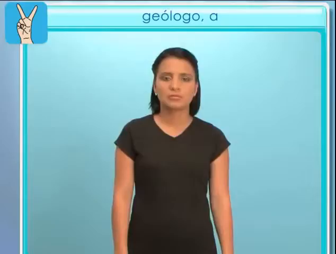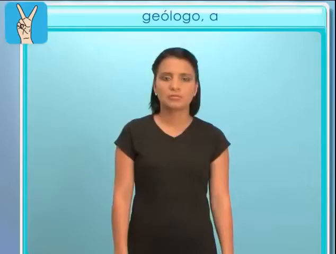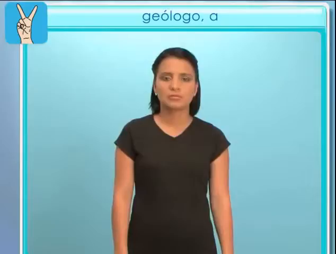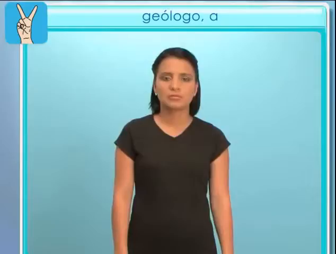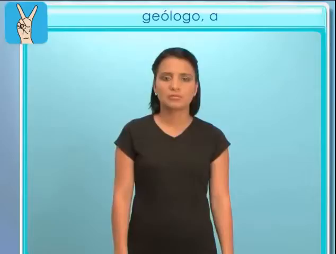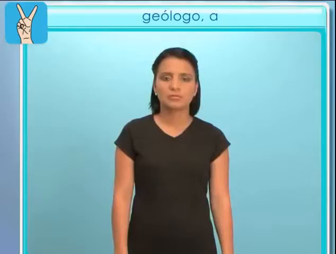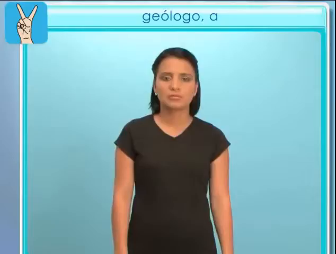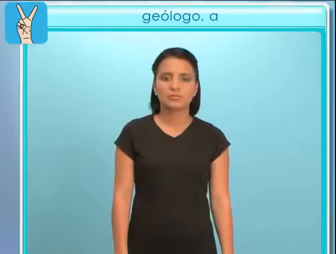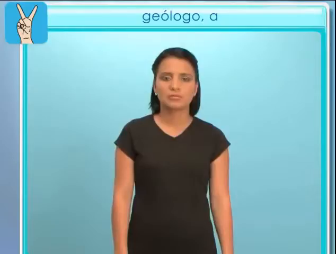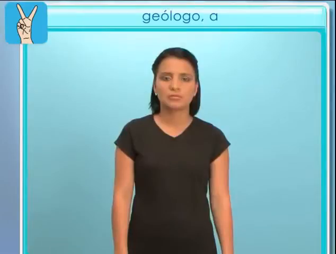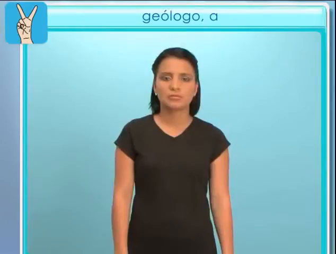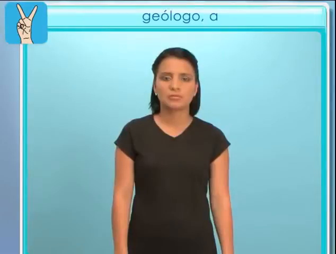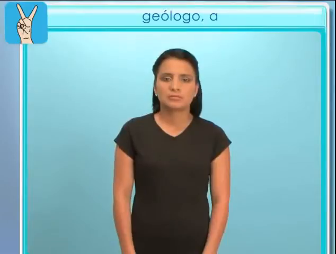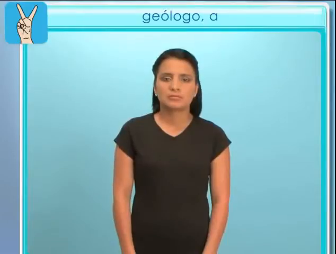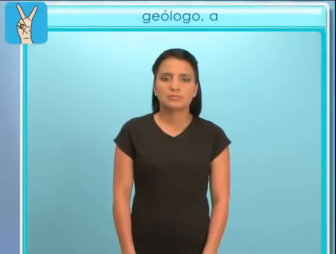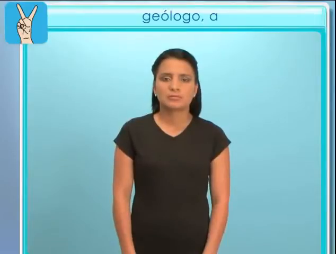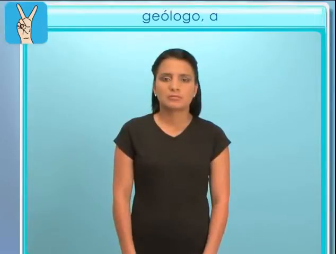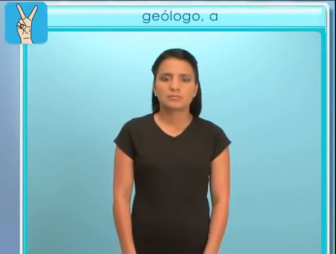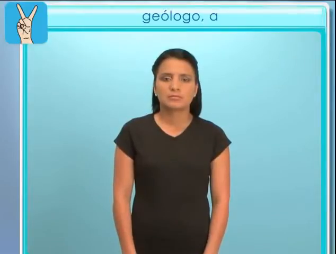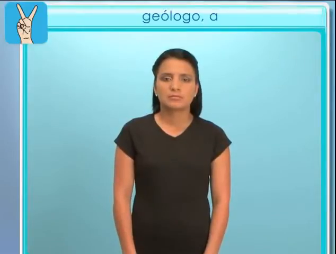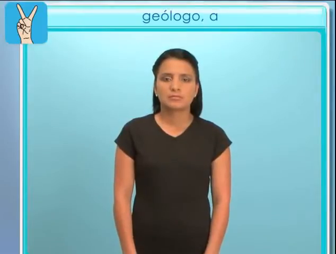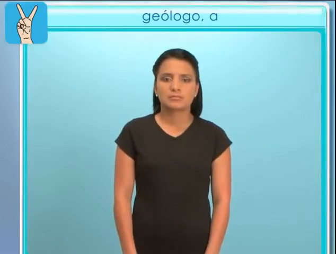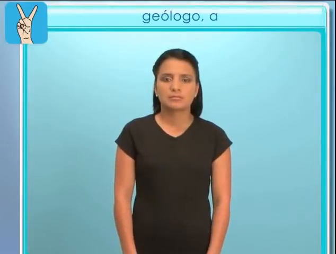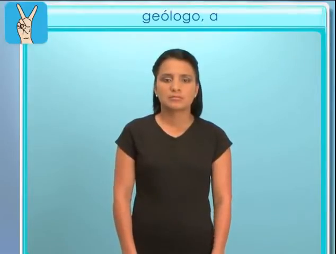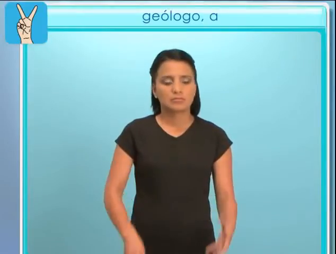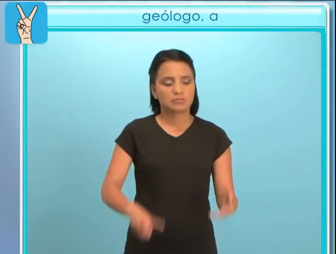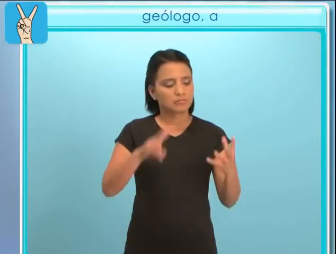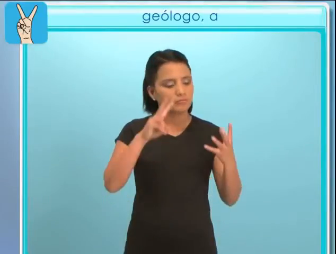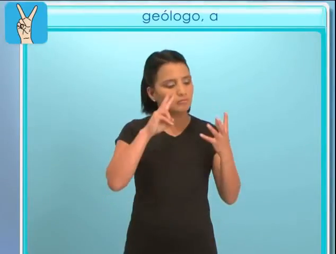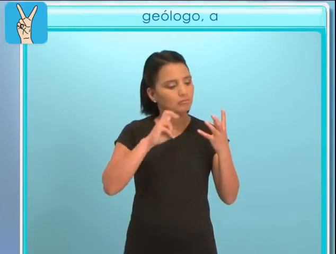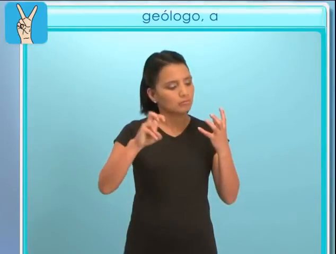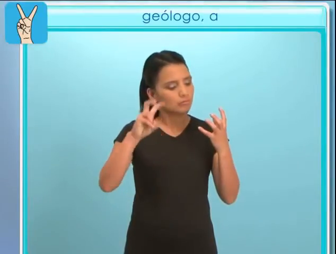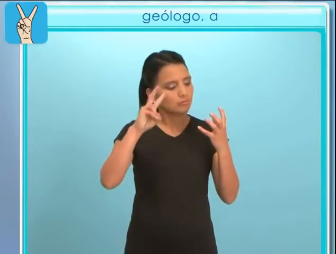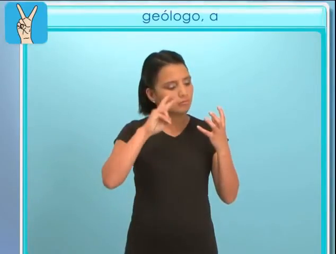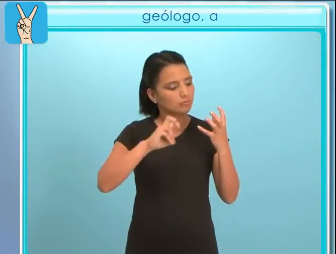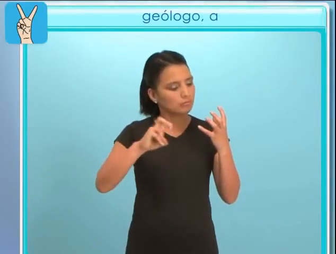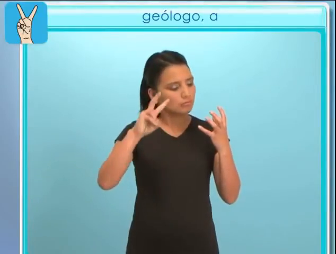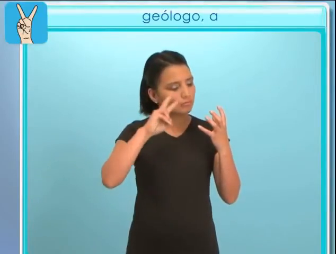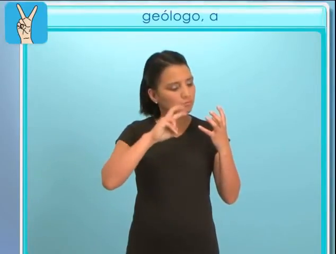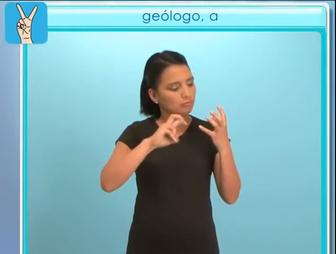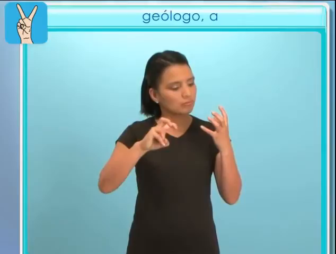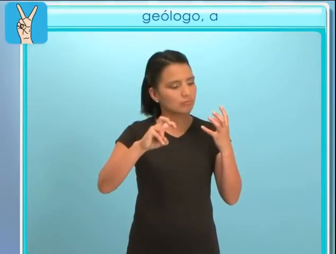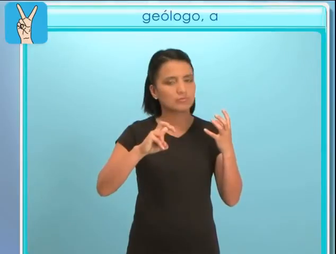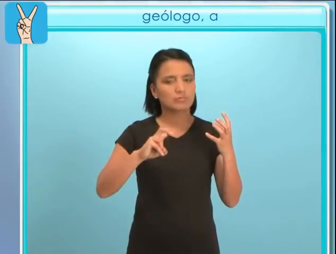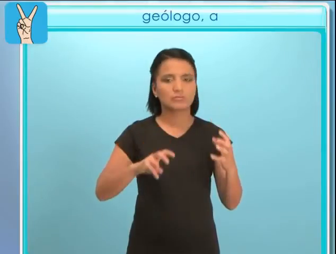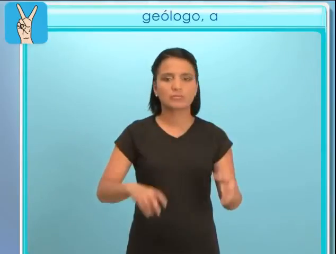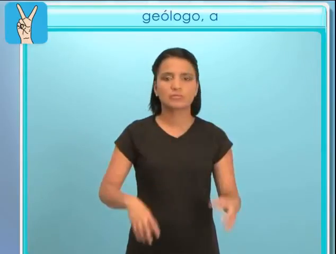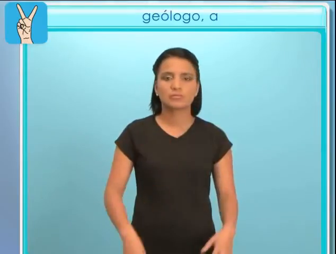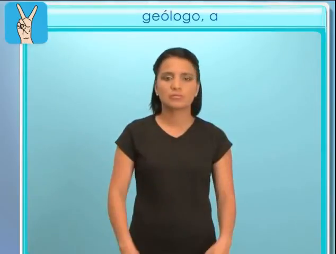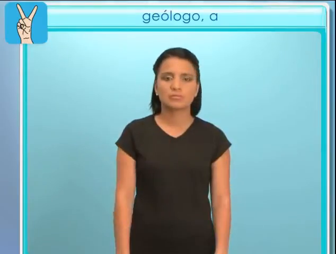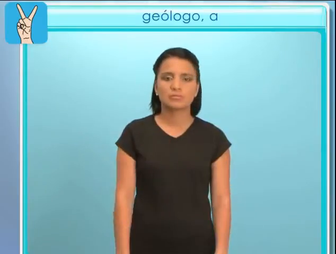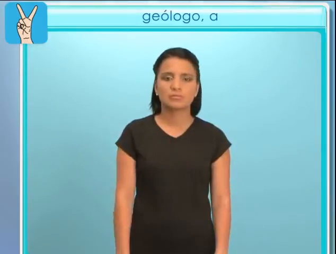GEOLOGO A